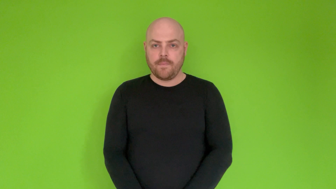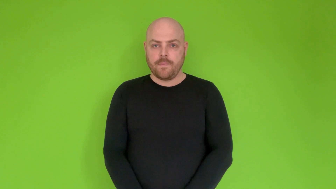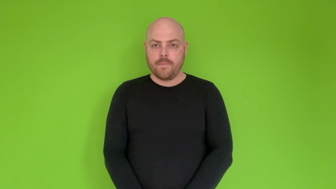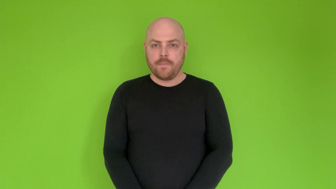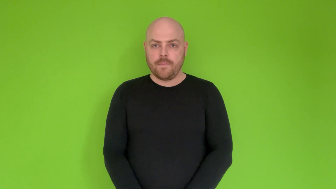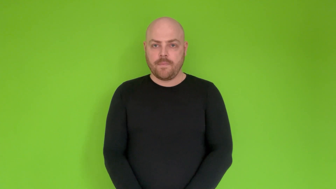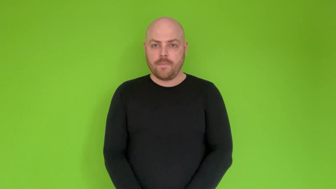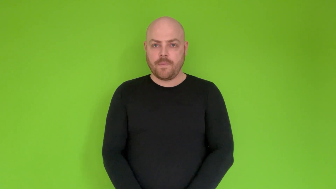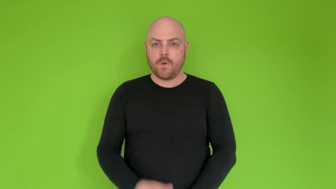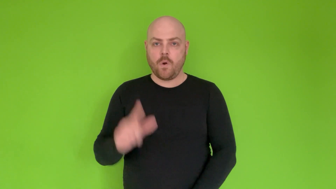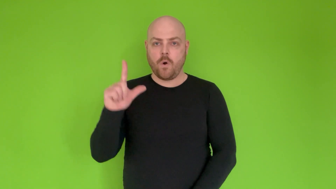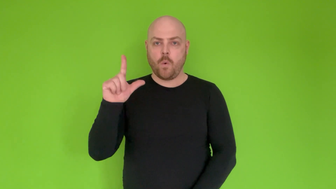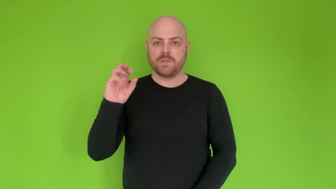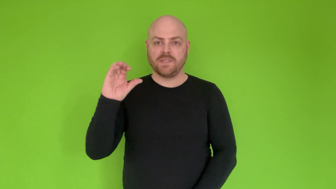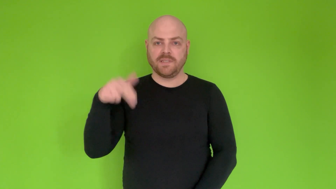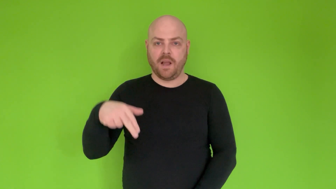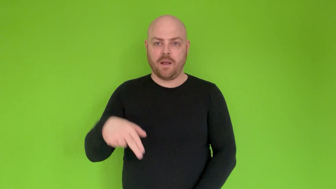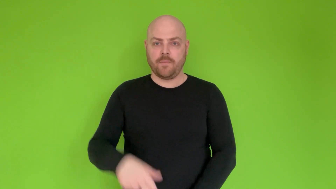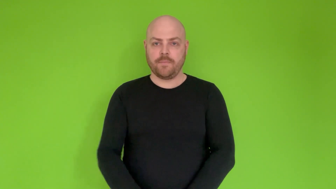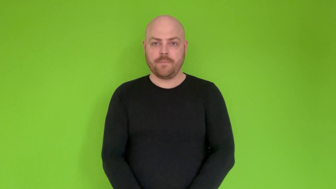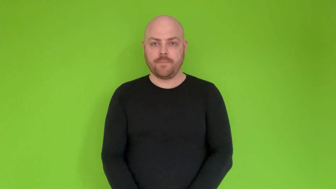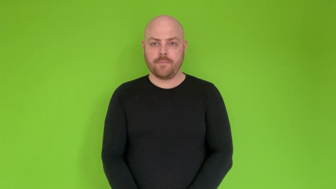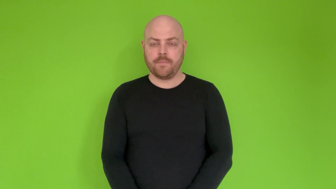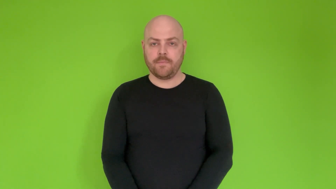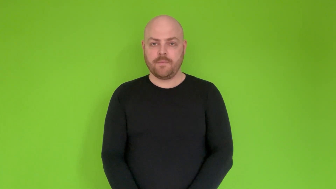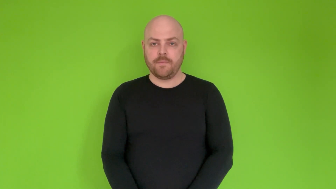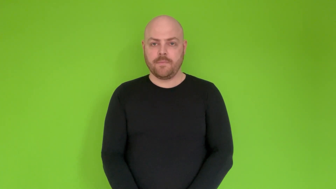Loncin